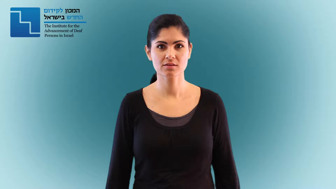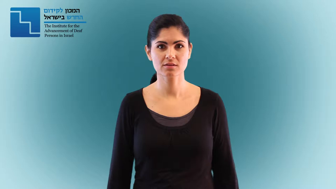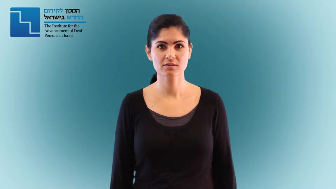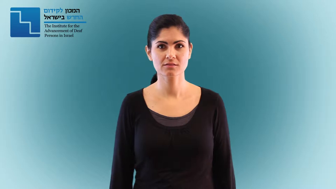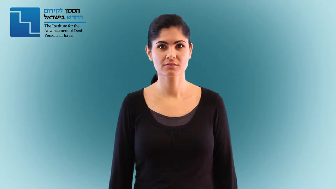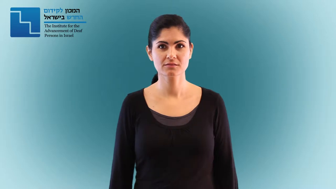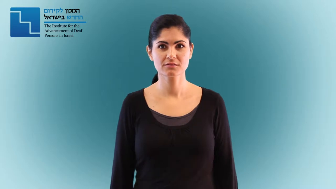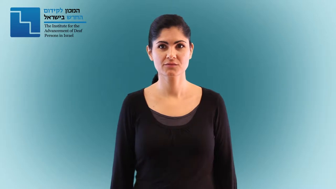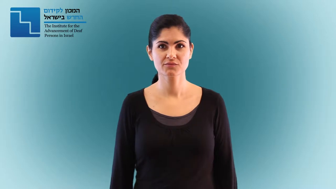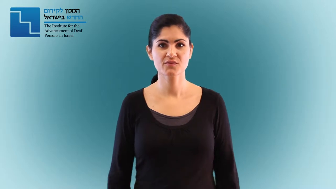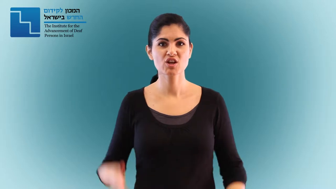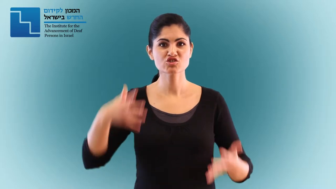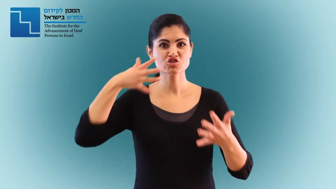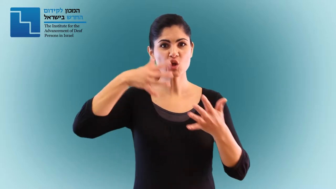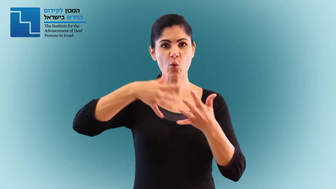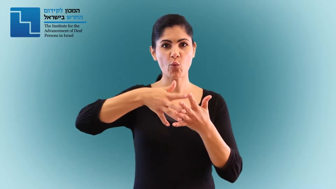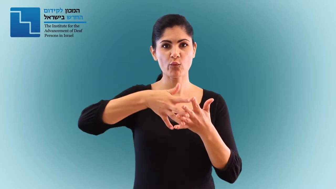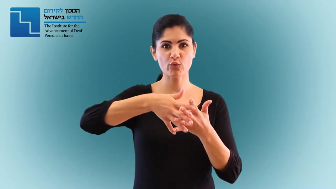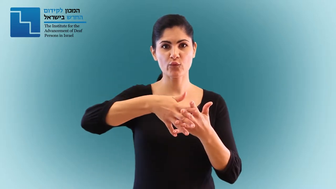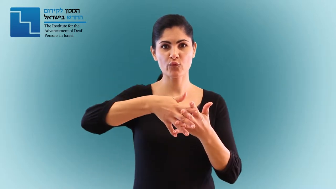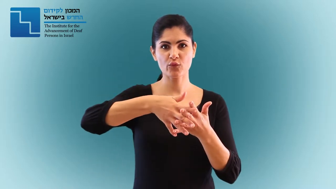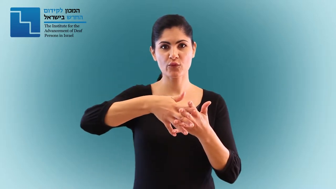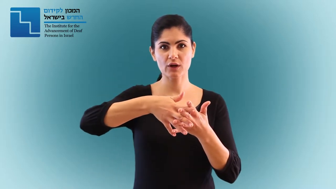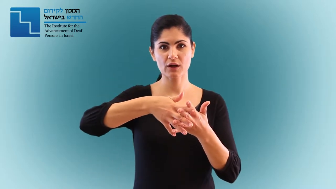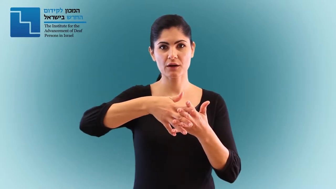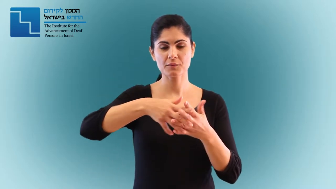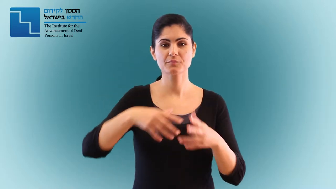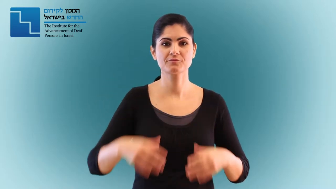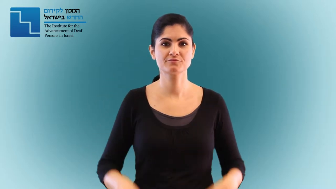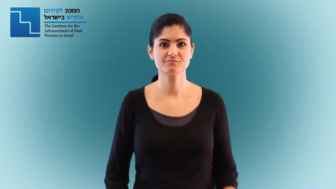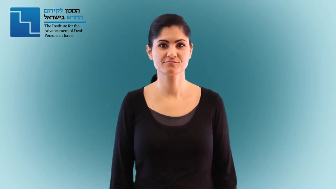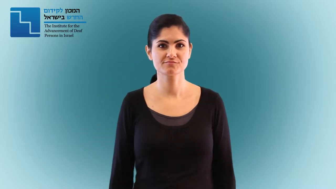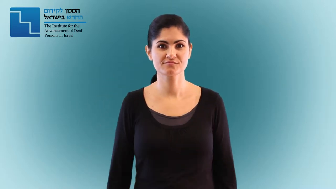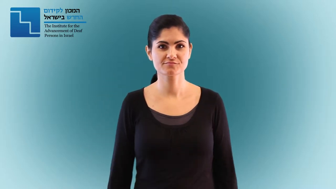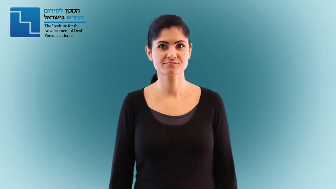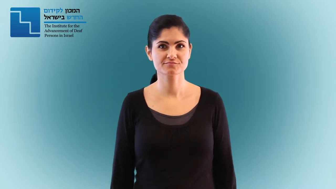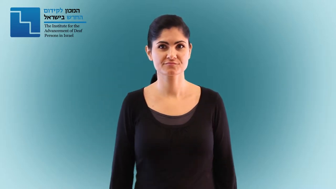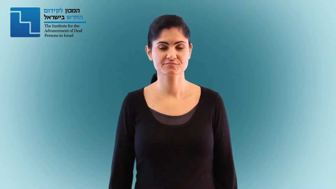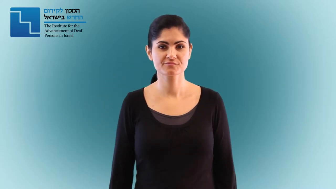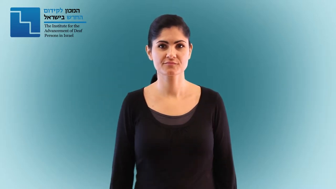שקוף